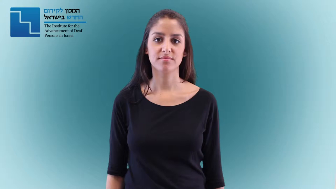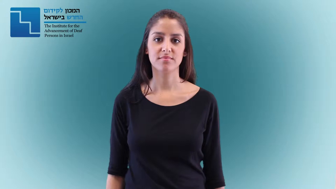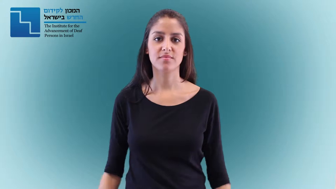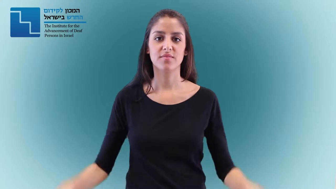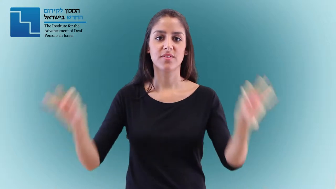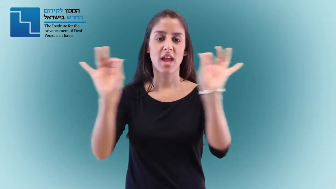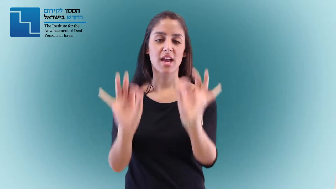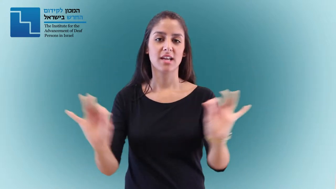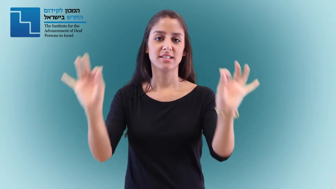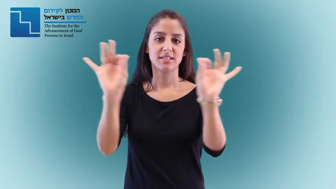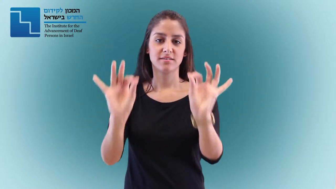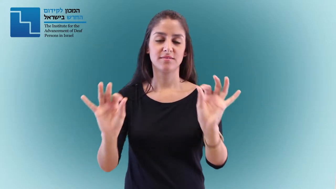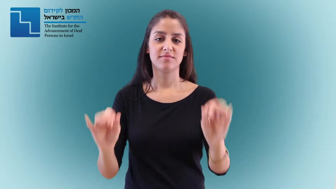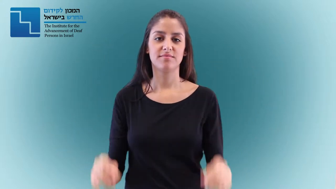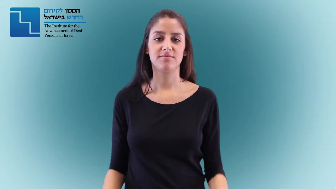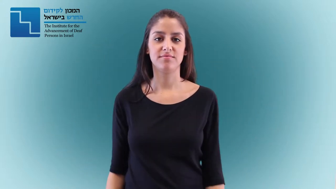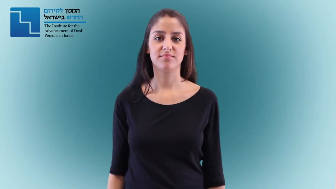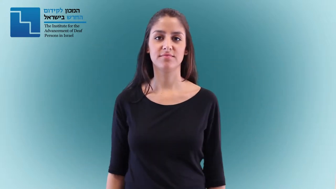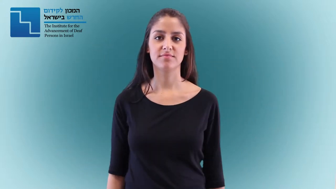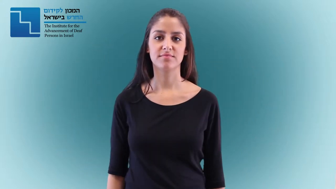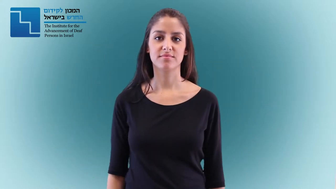טקס